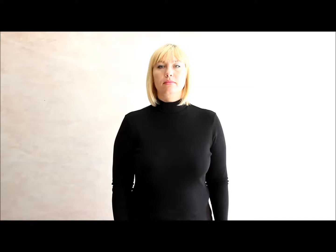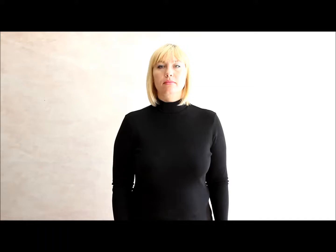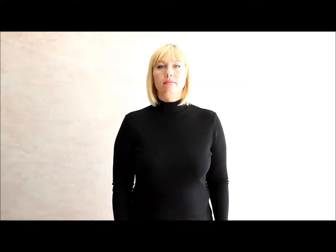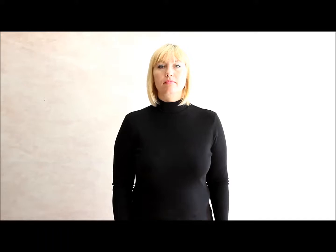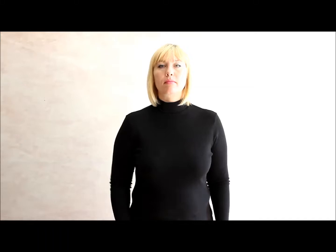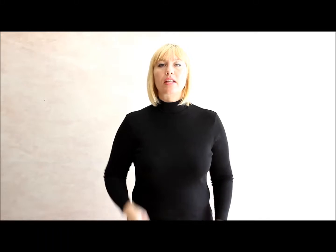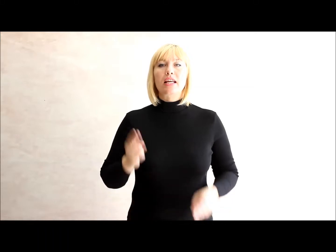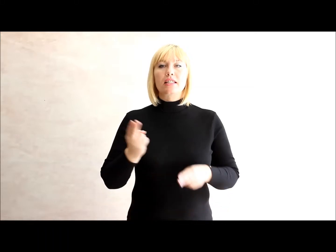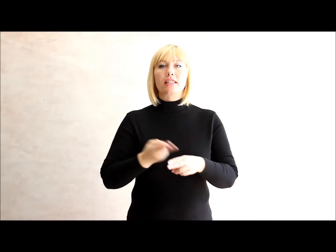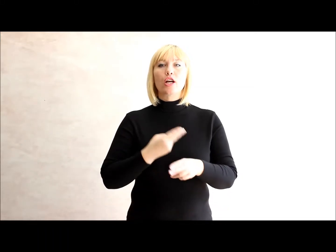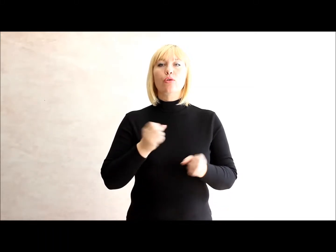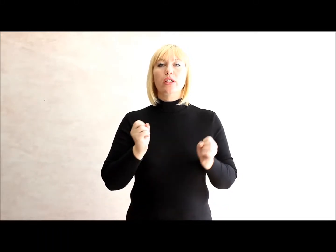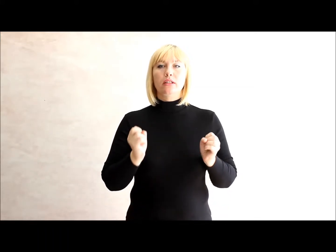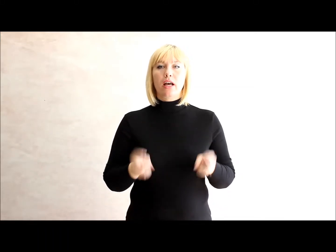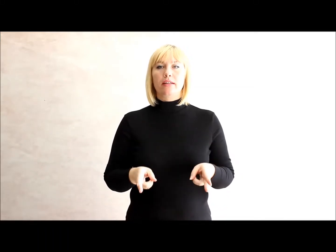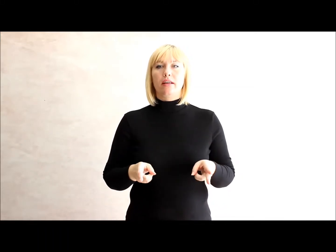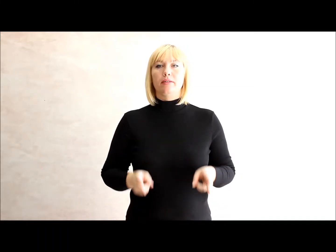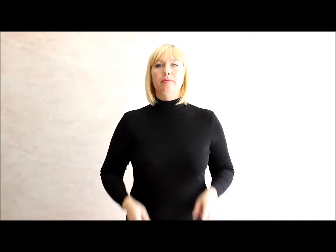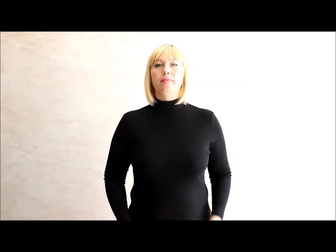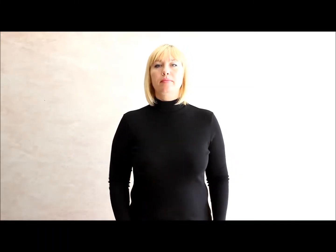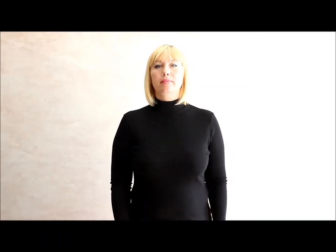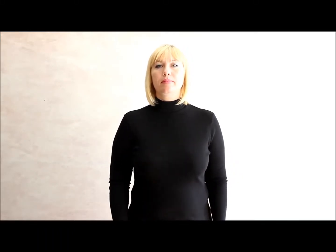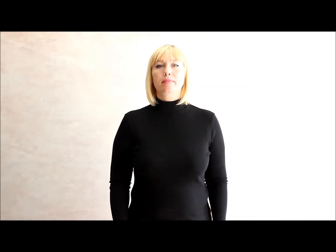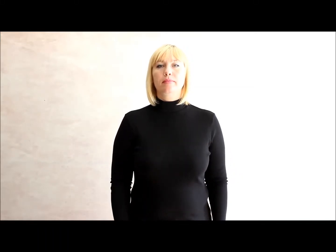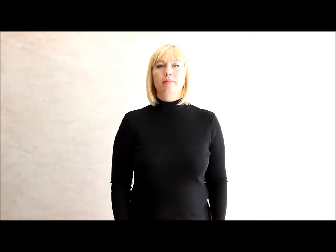Securitate